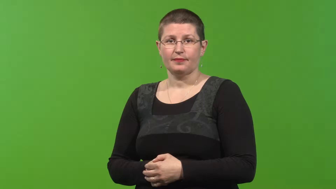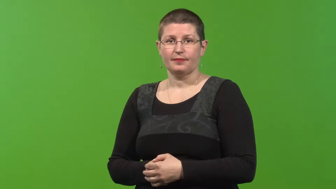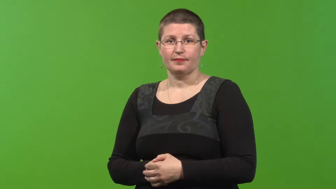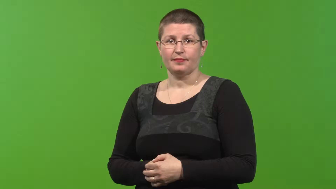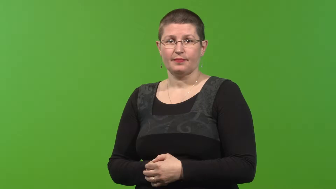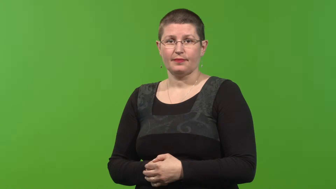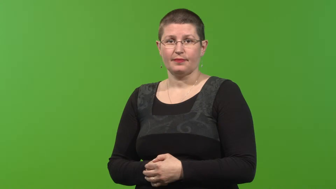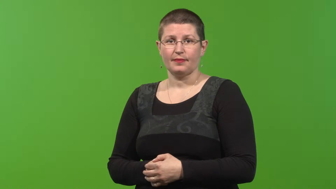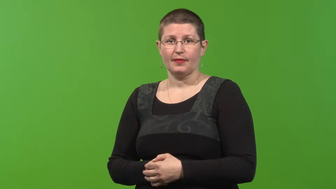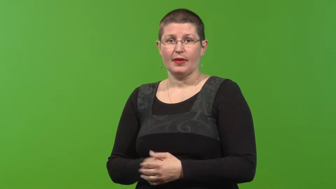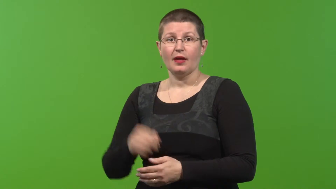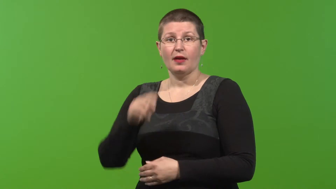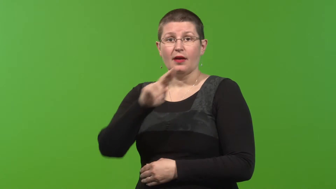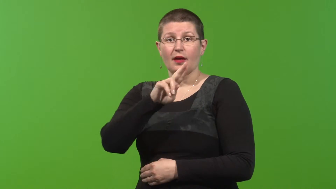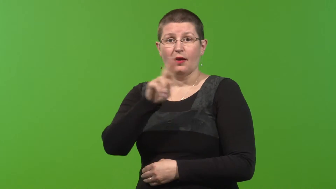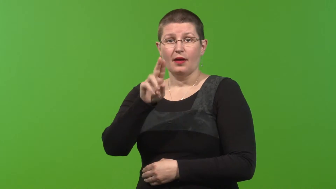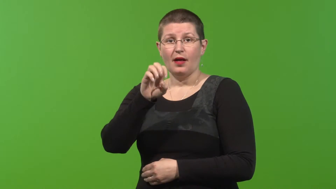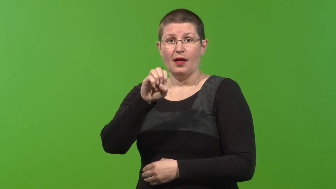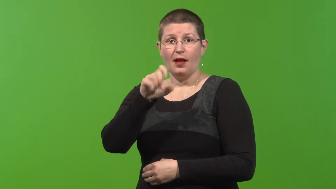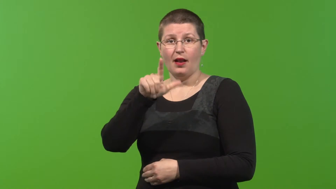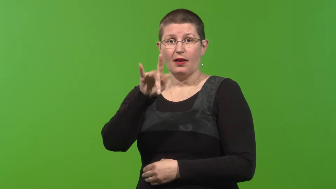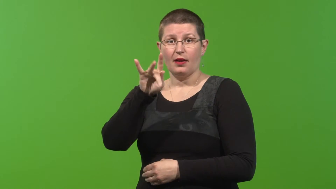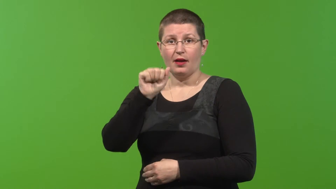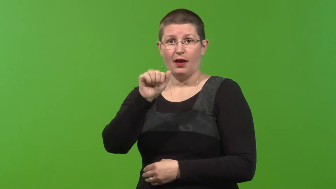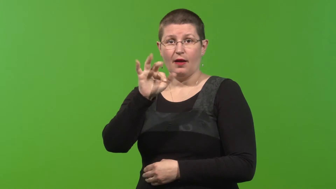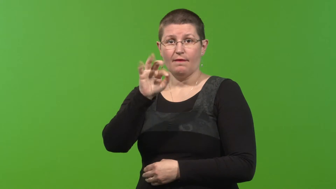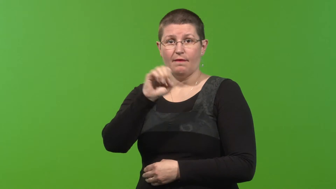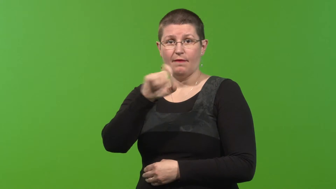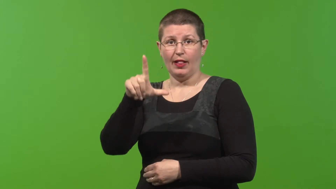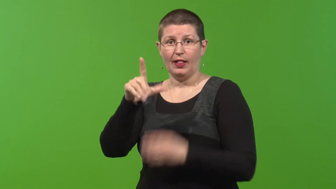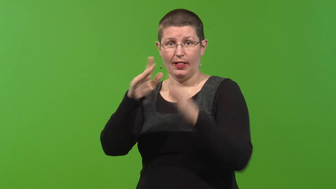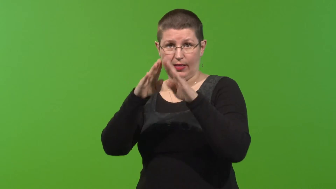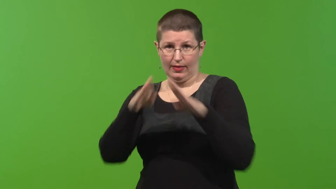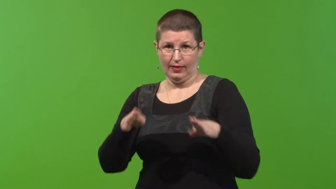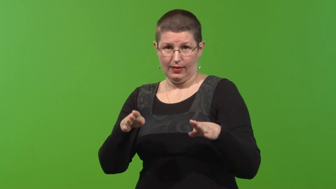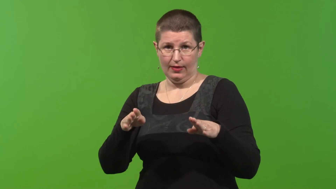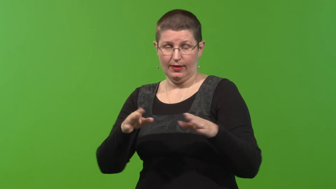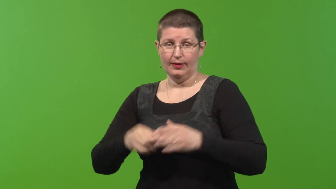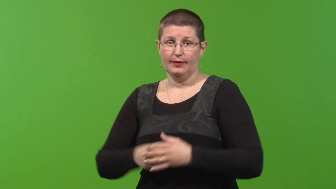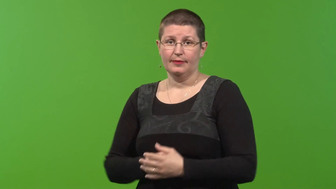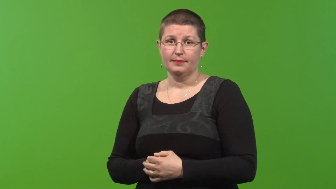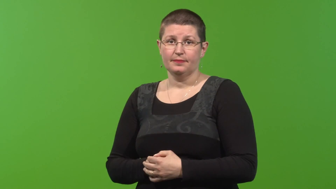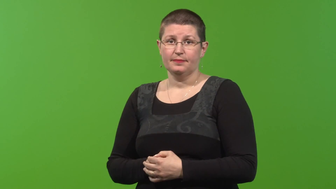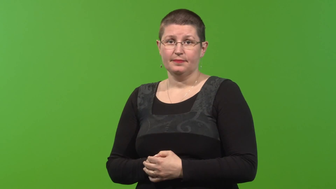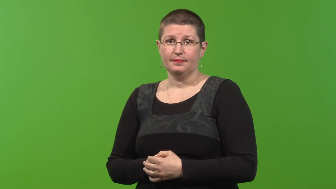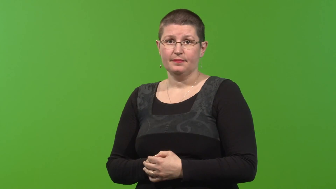Helgafell